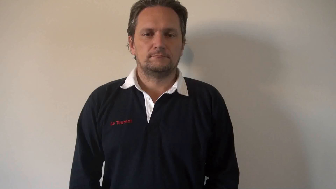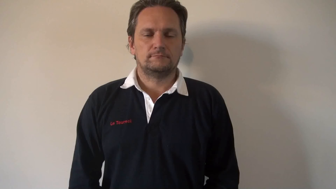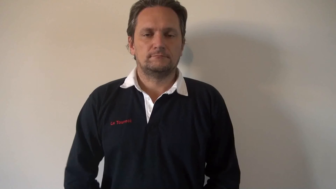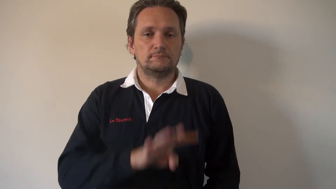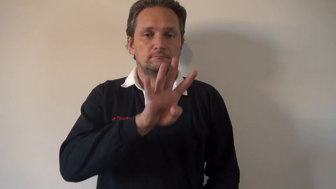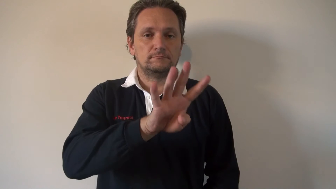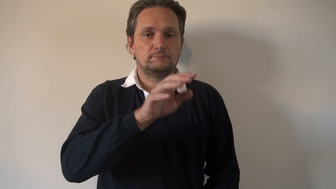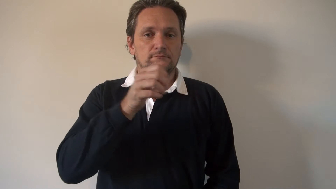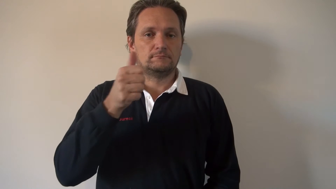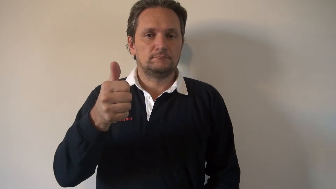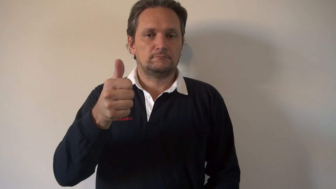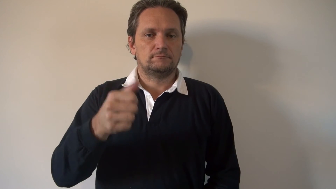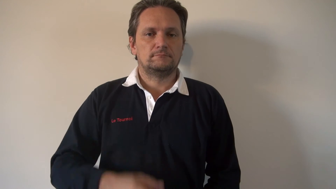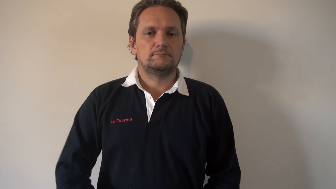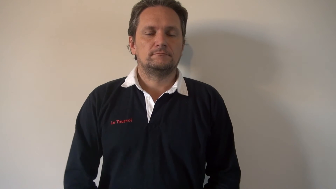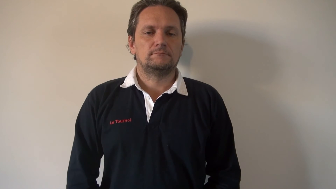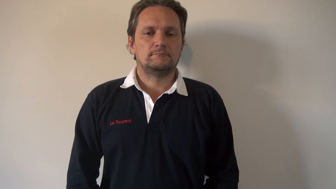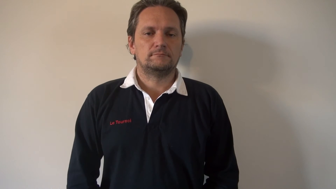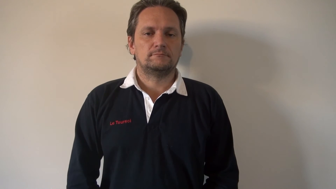Quarante et un